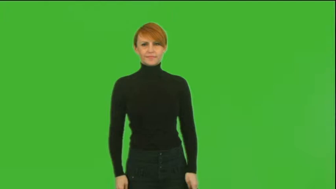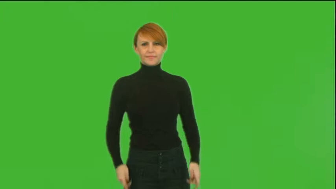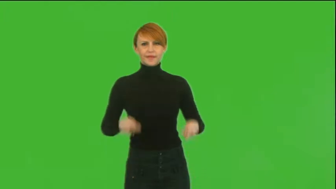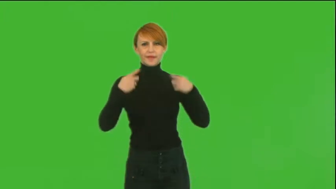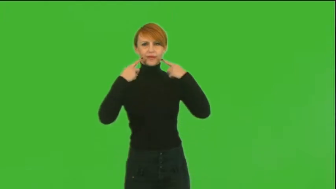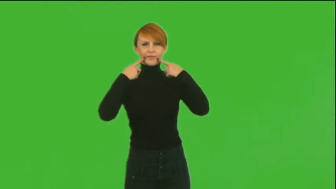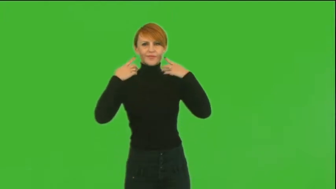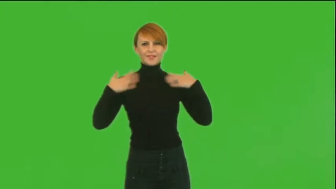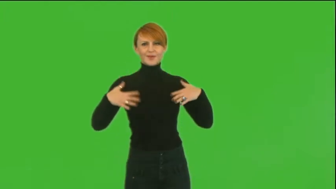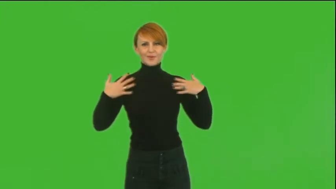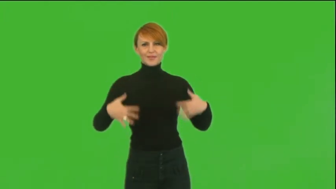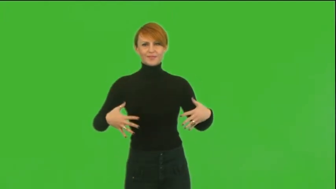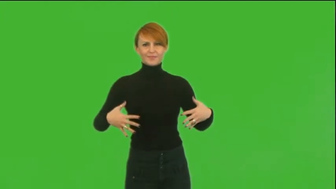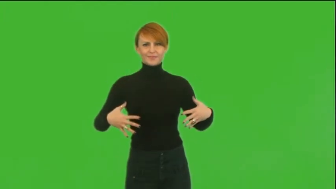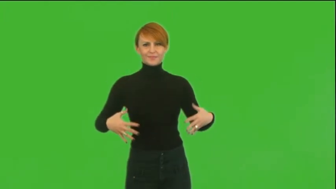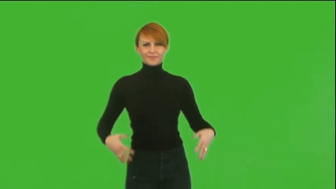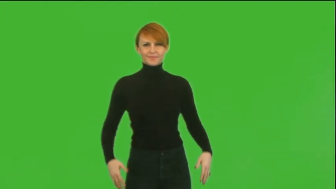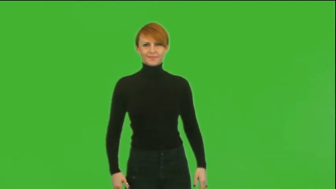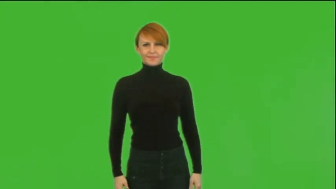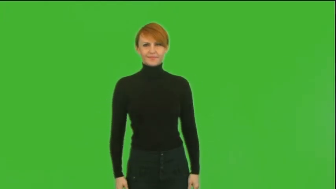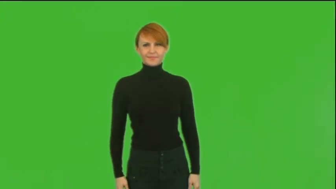wesoły